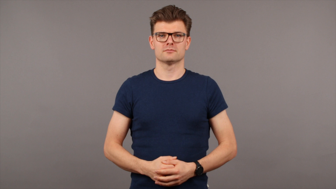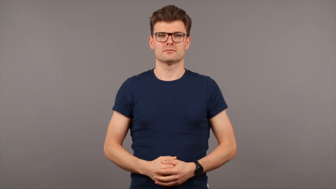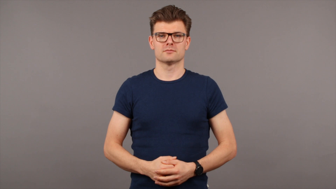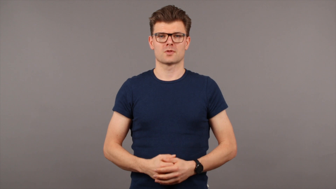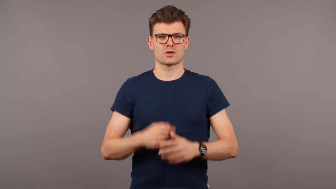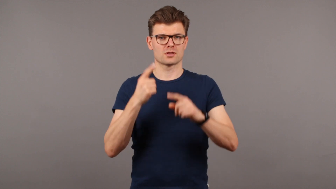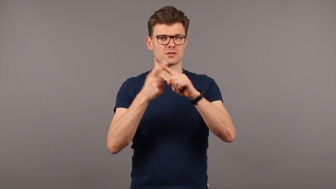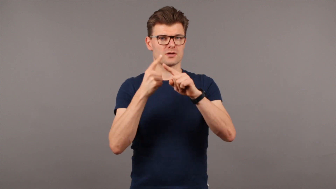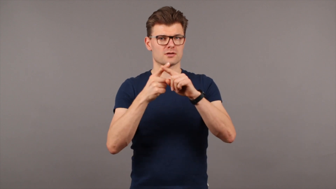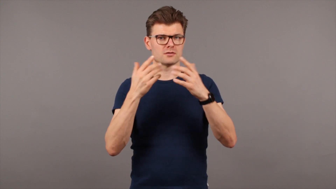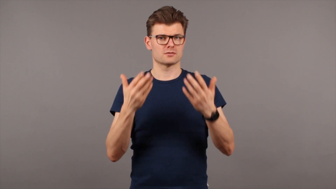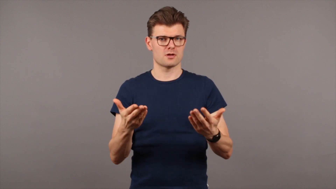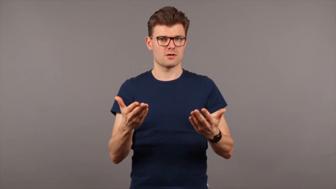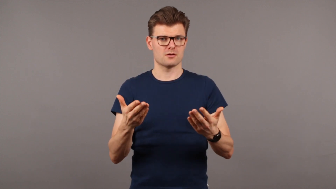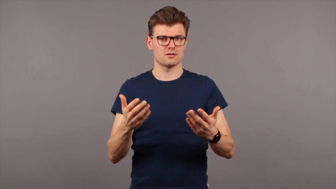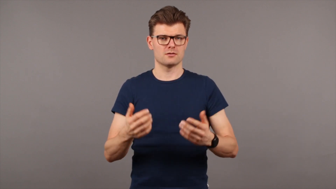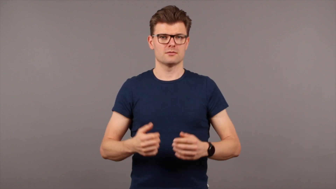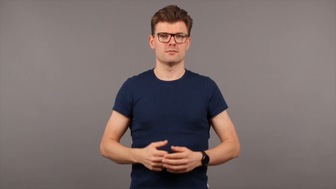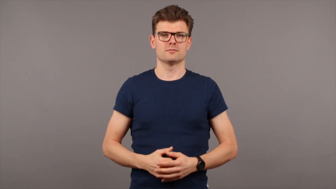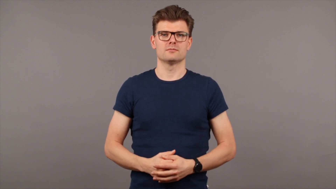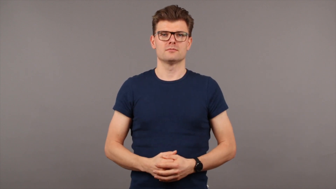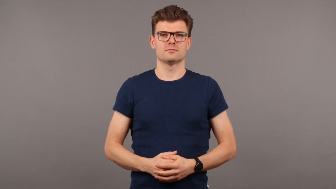Trettondag